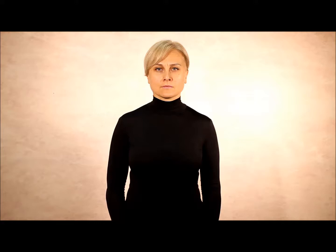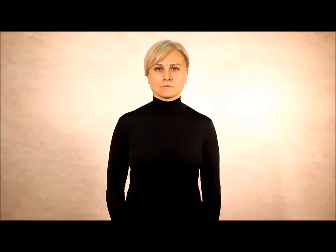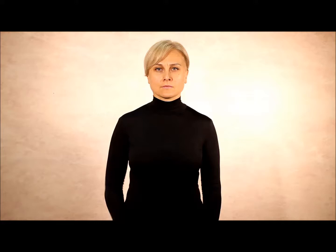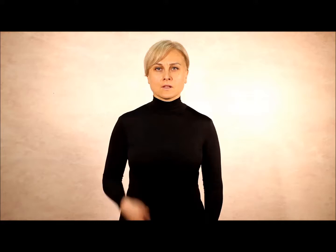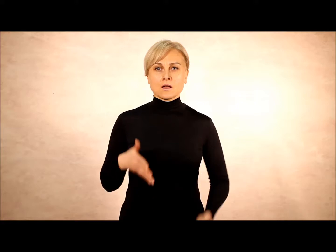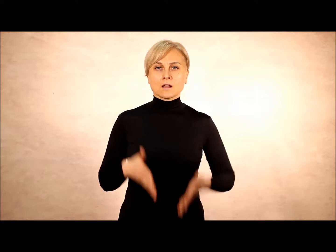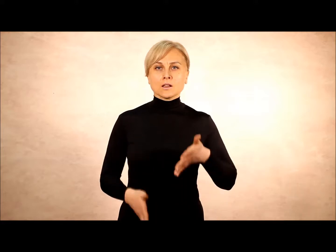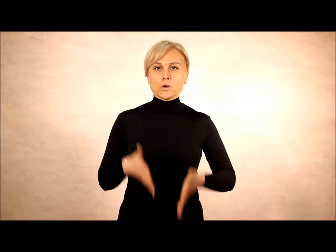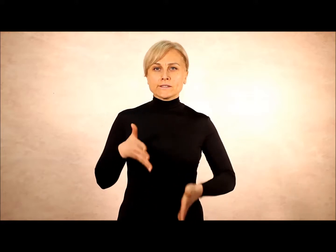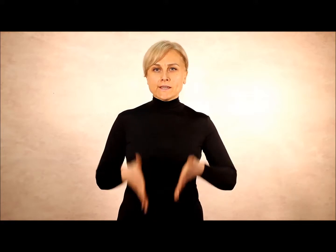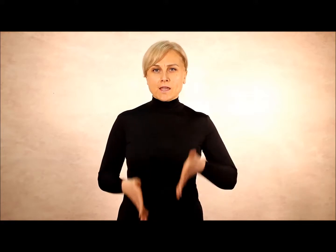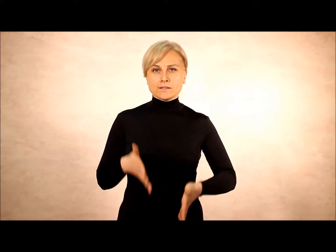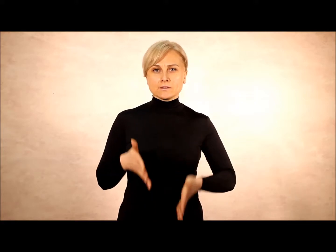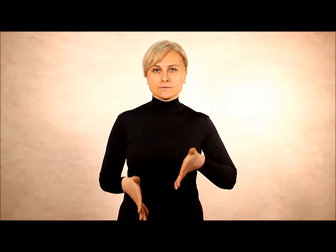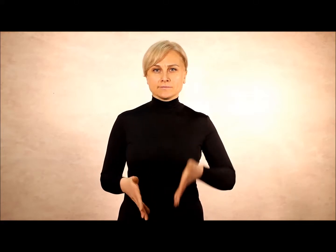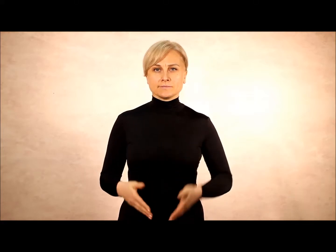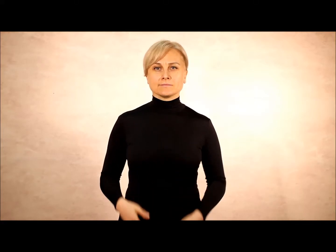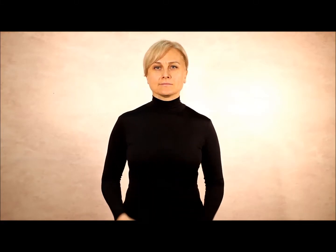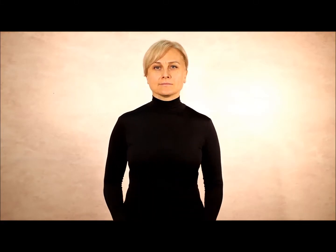Glodeni